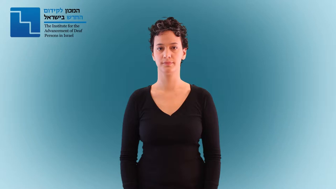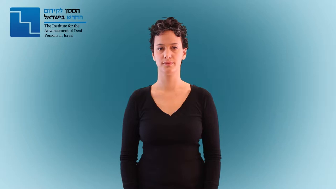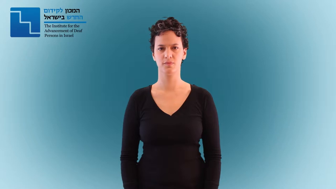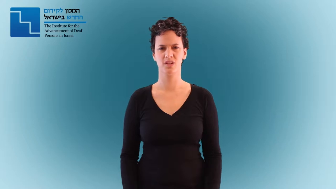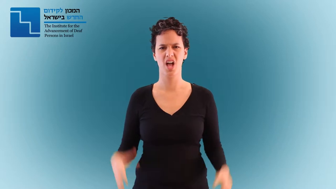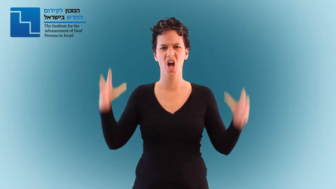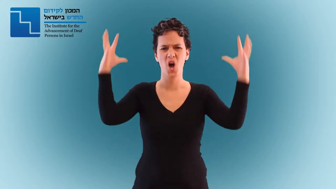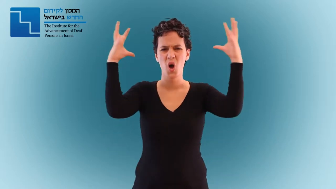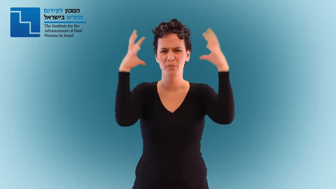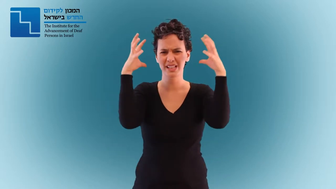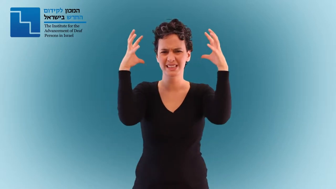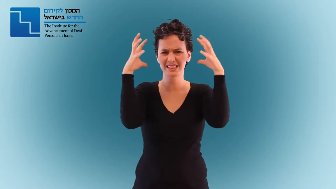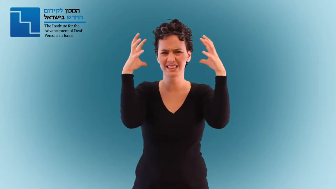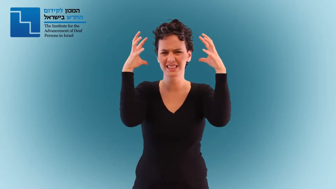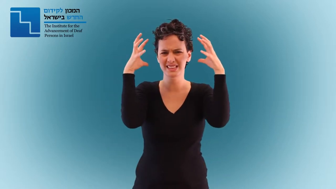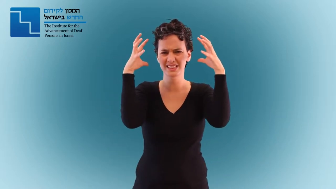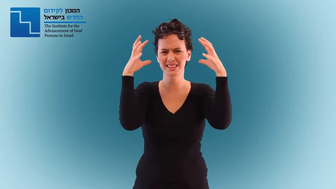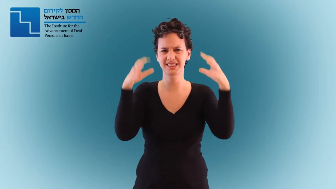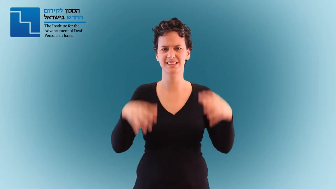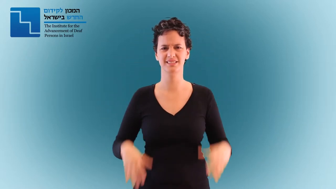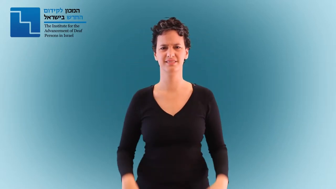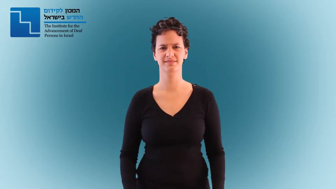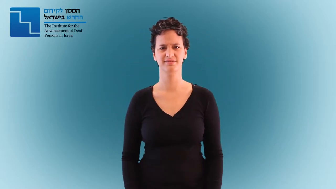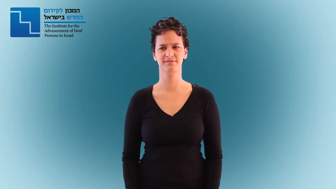עומס